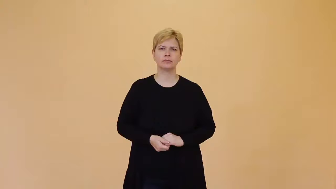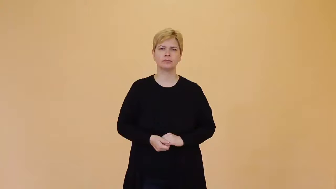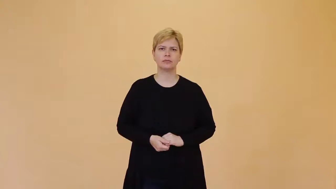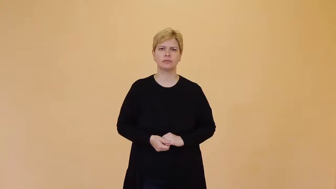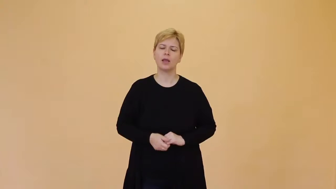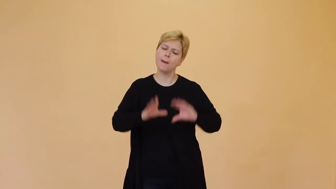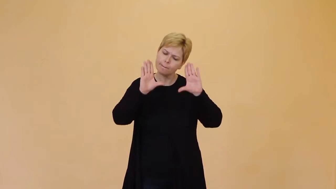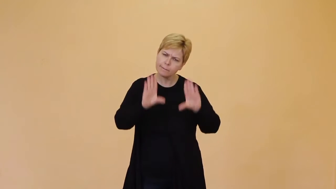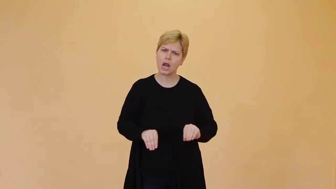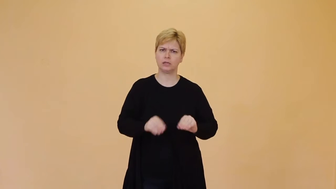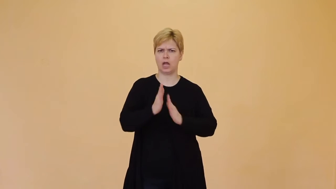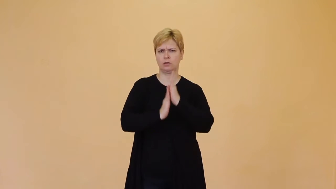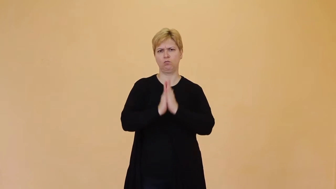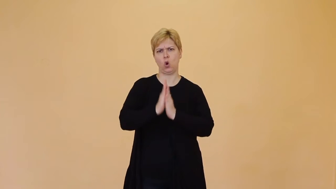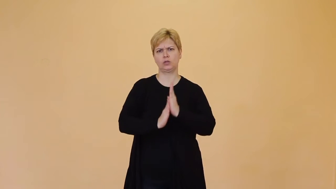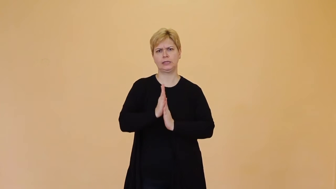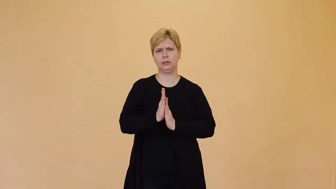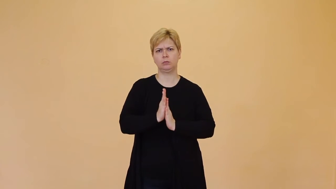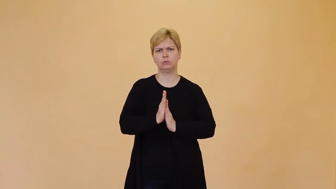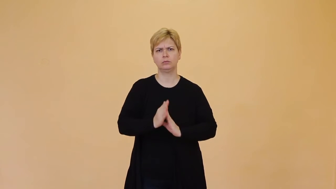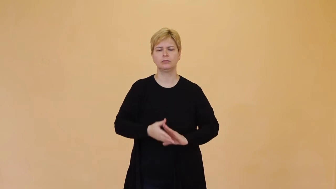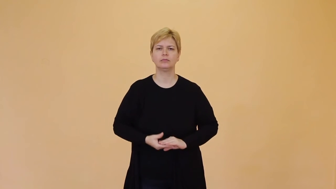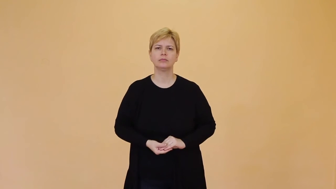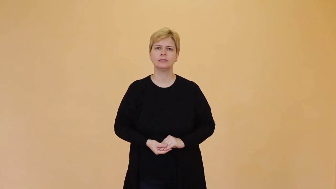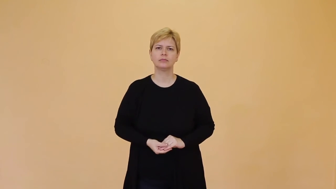prestaň prosím